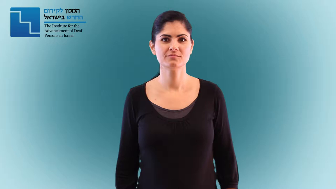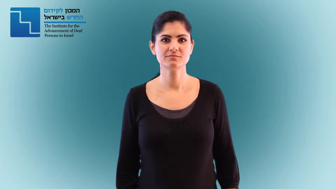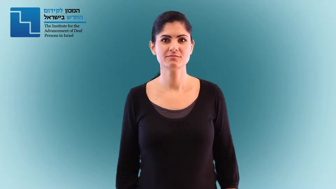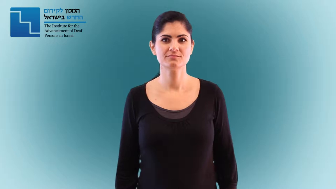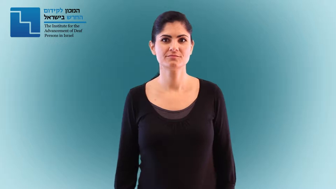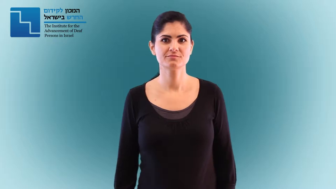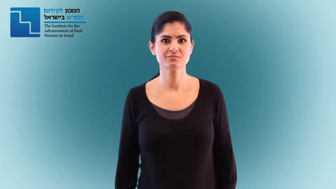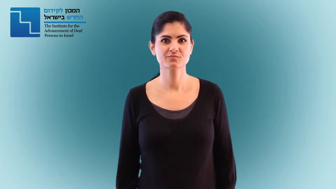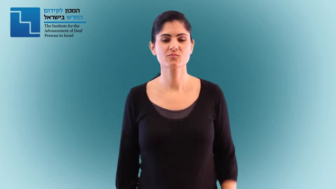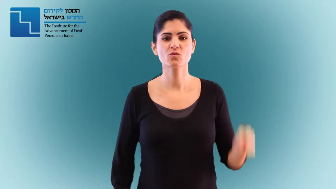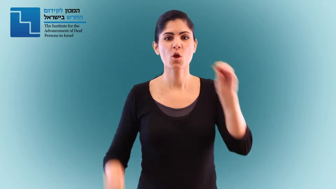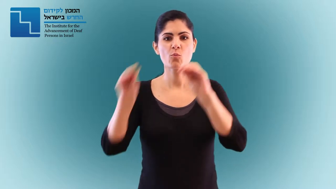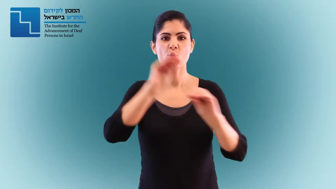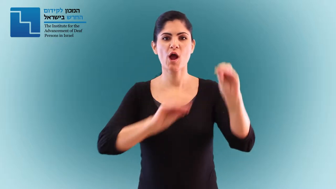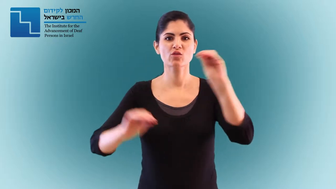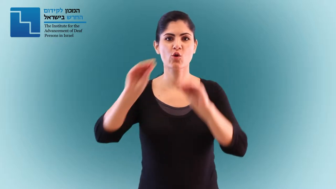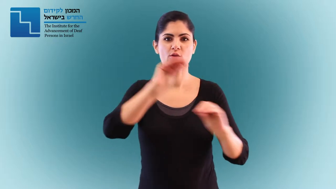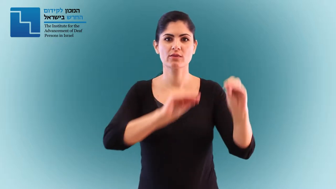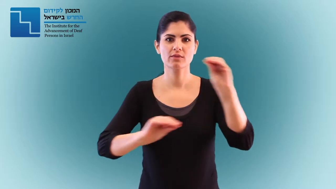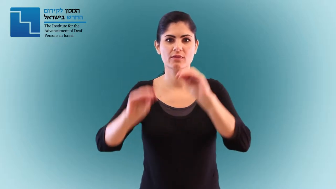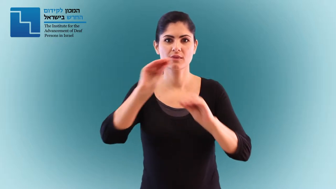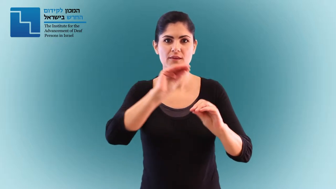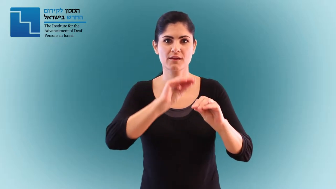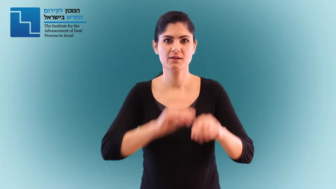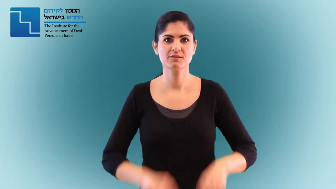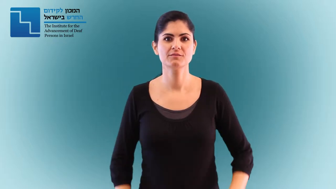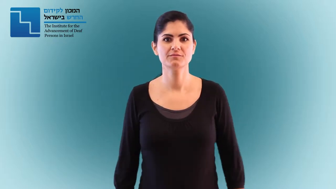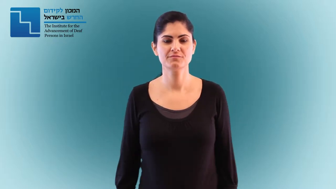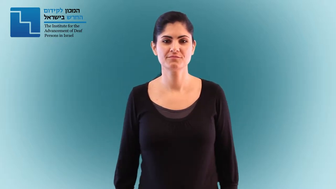מועדון